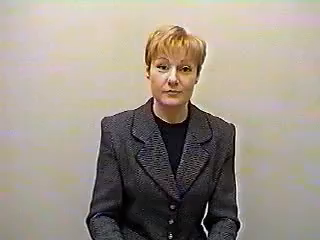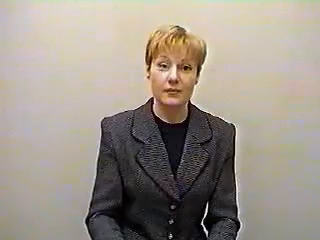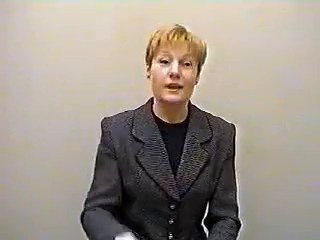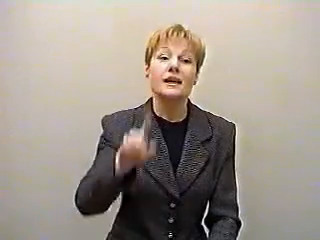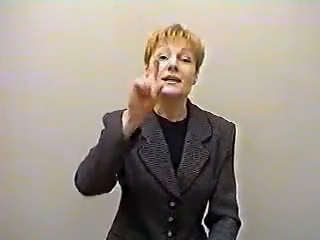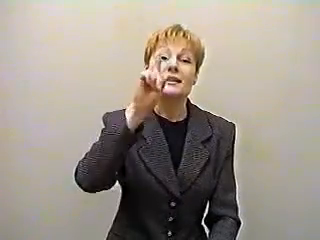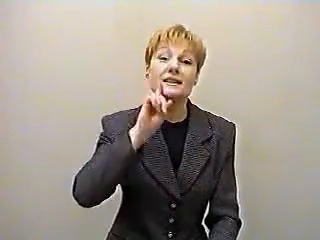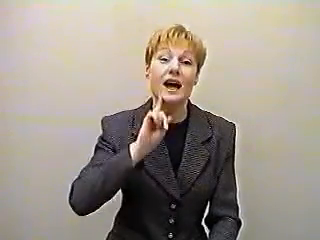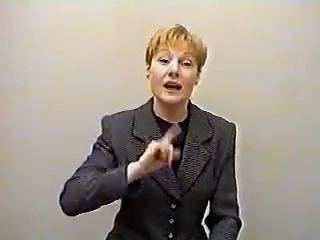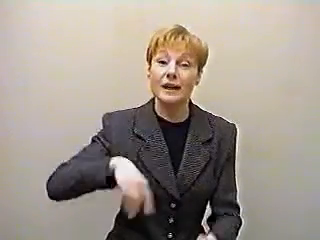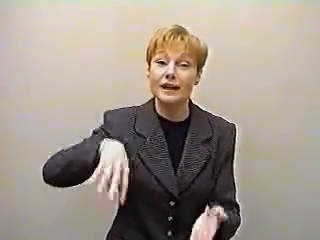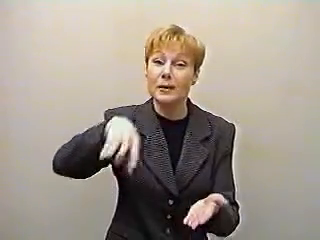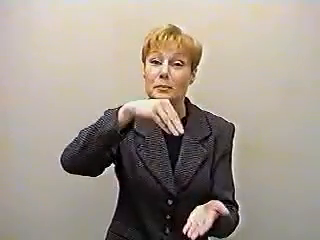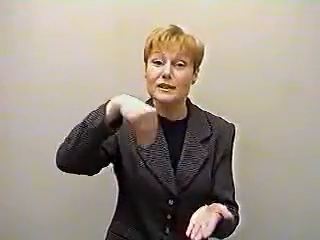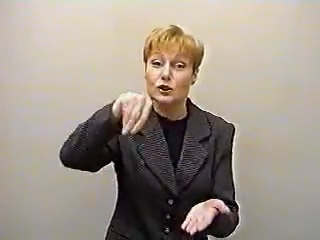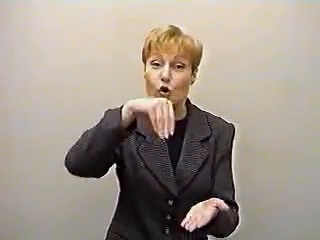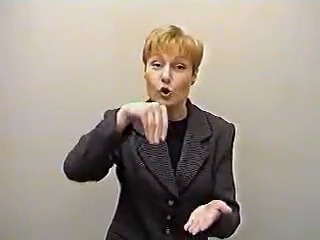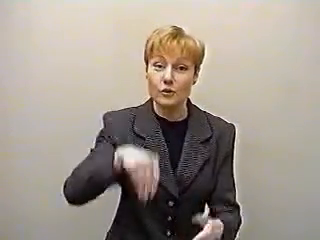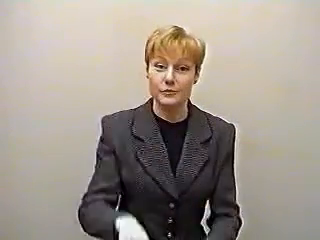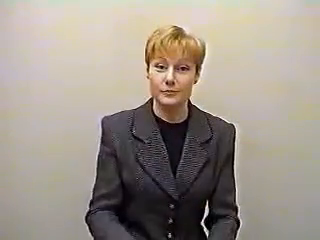сахарный песок